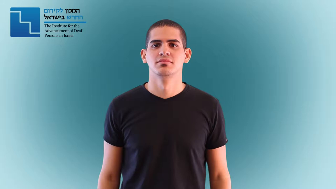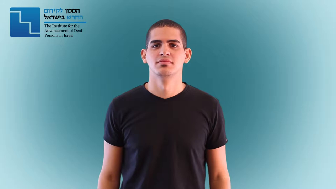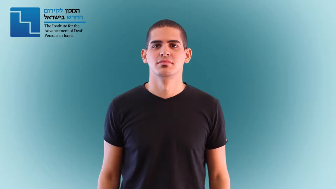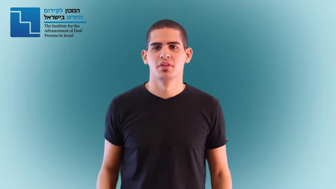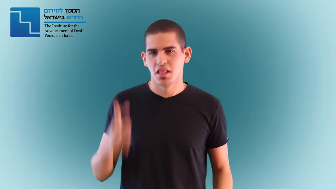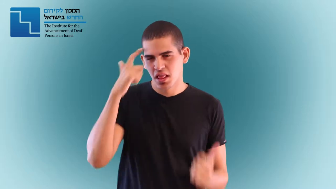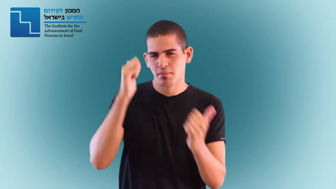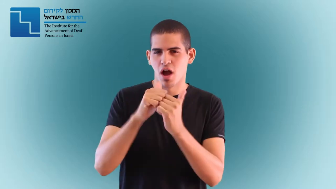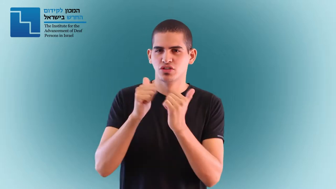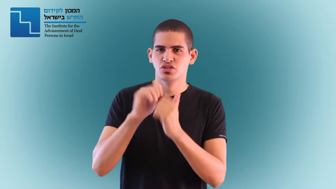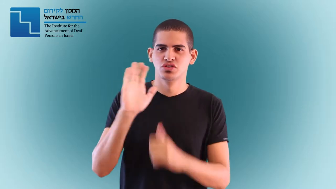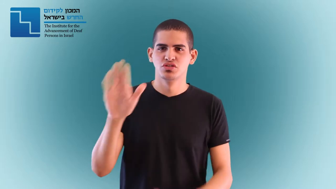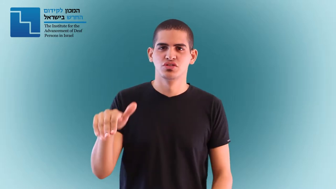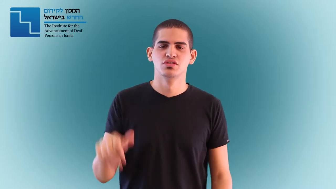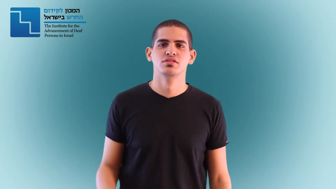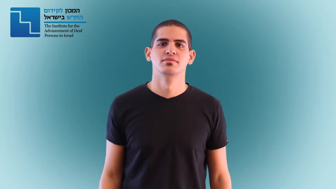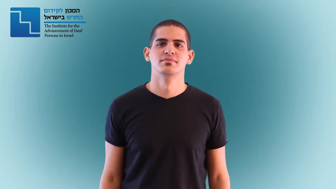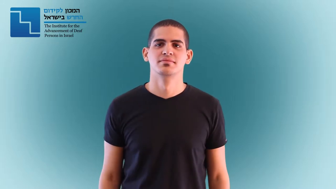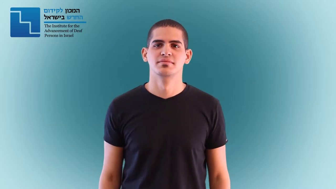טיפש